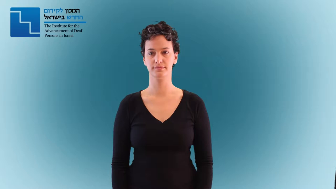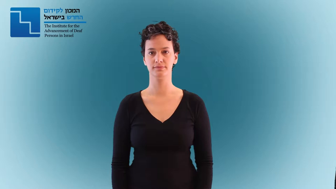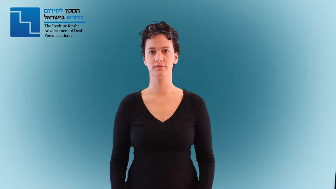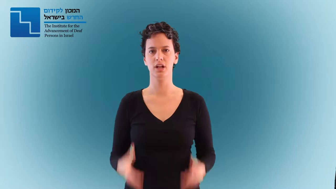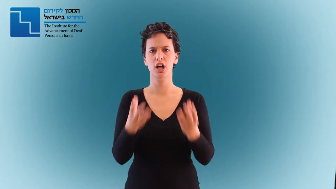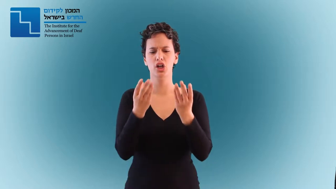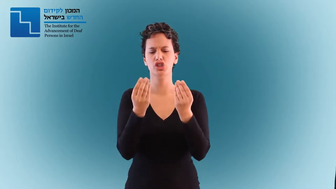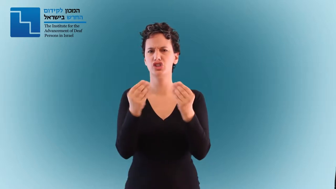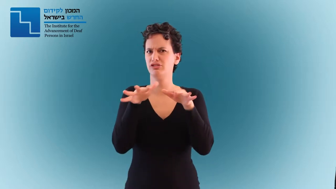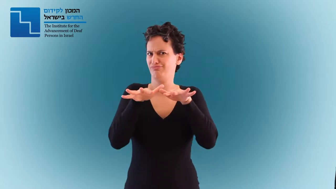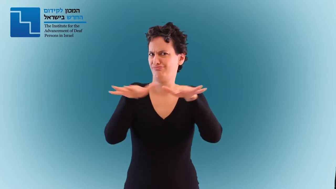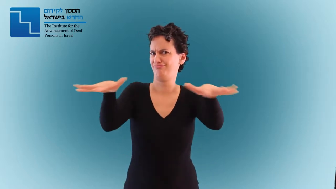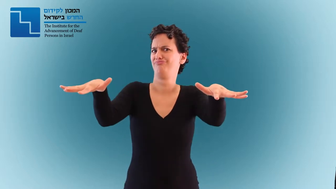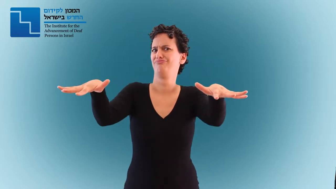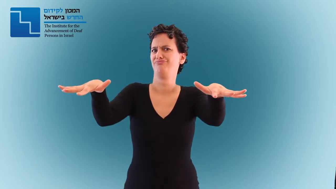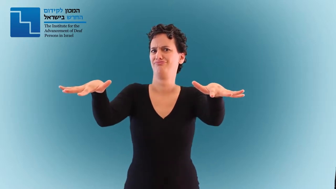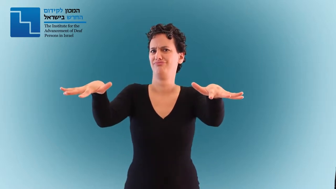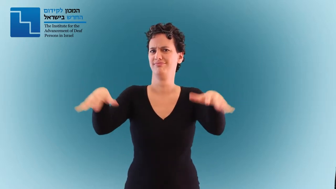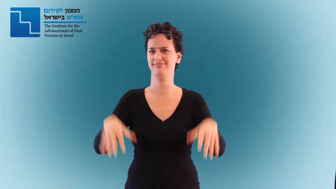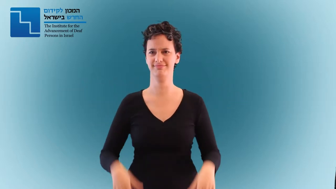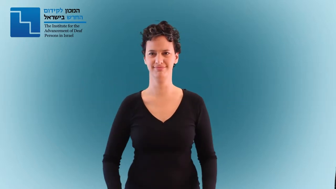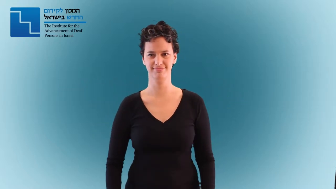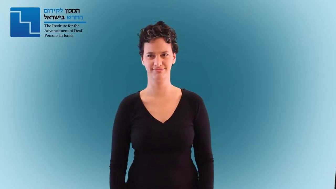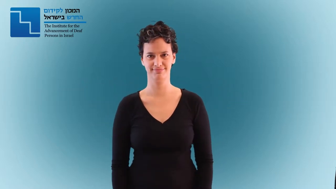שכיח